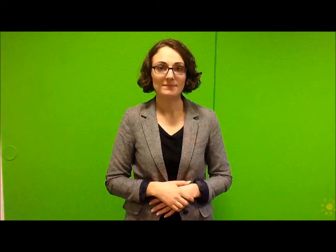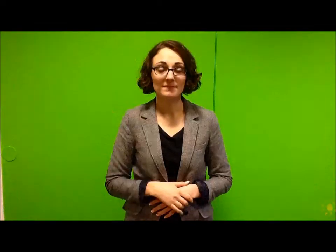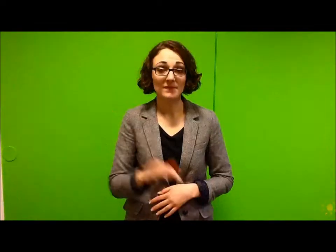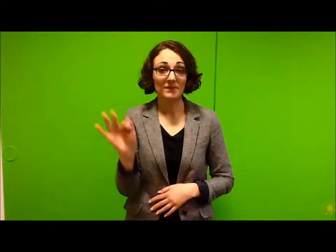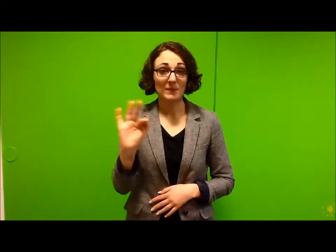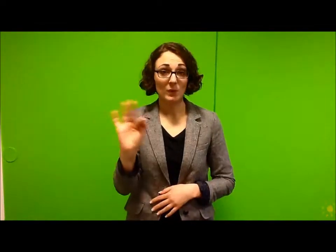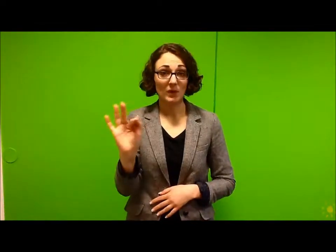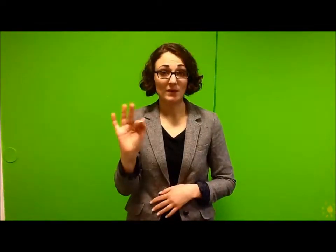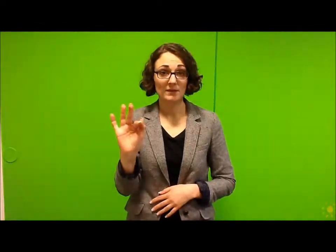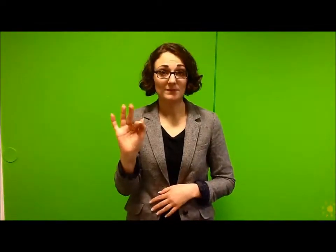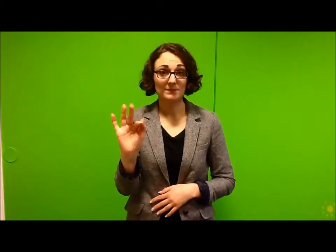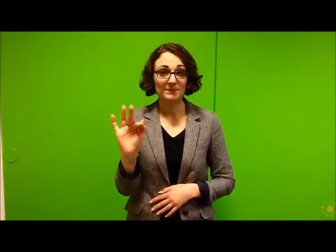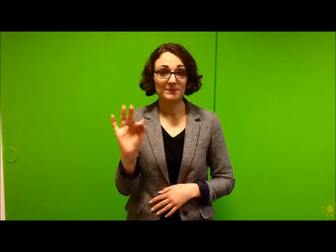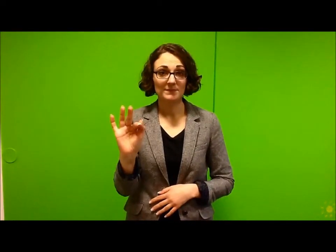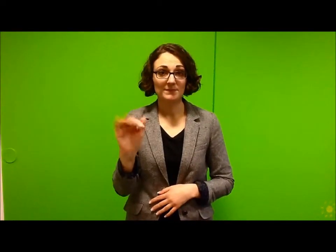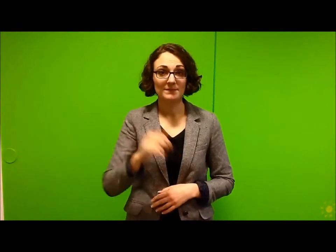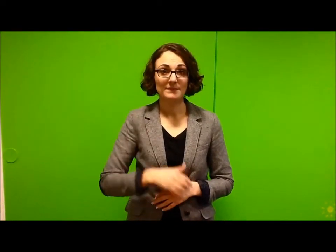Febrúar